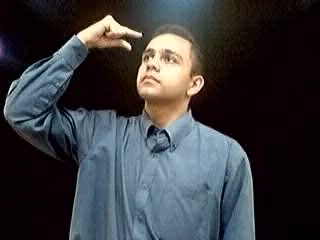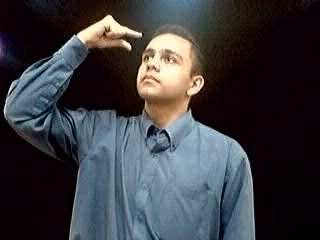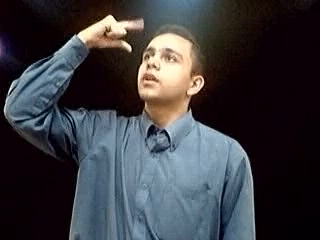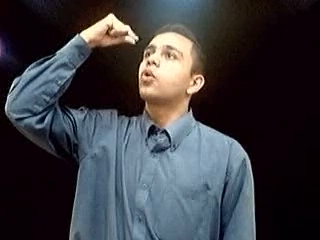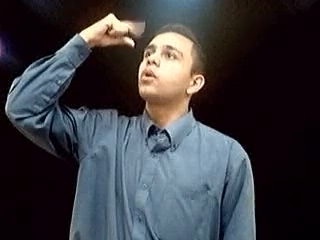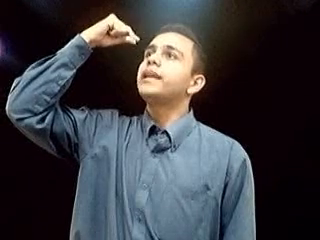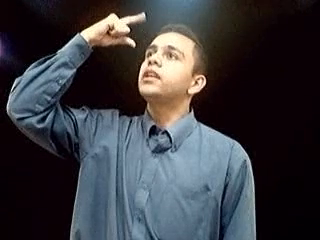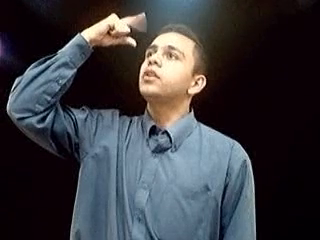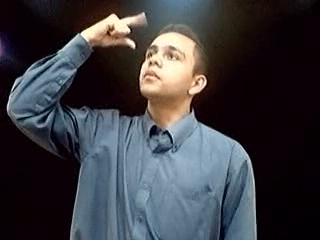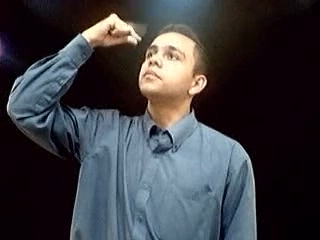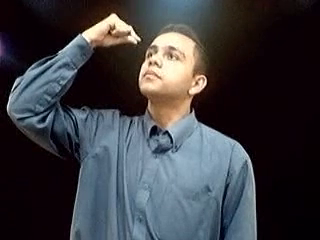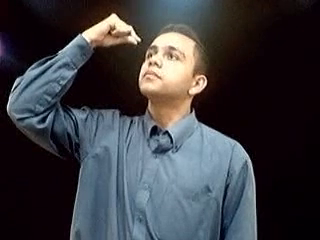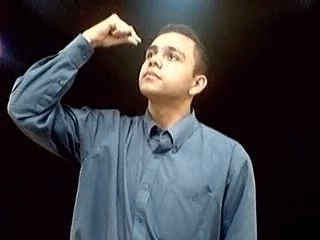colirio